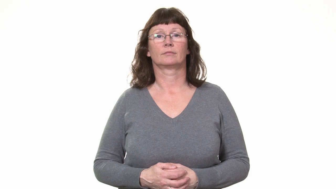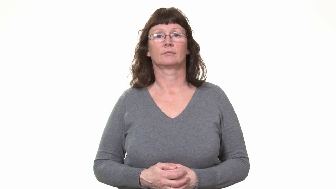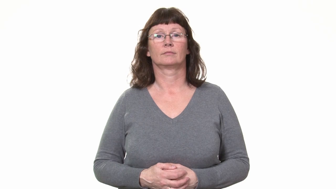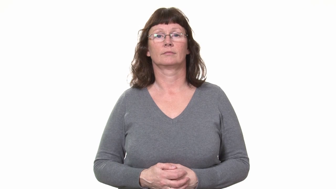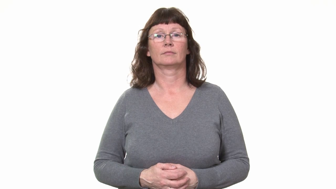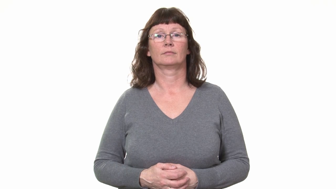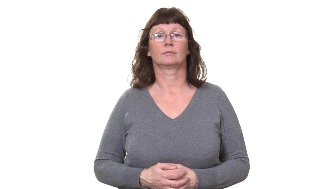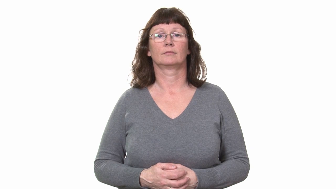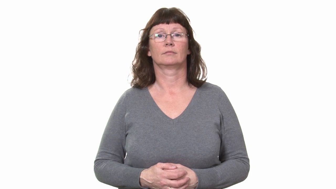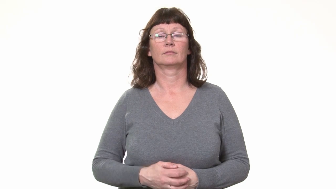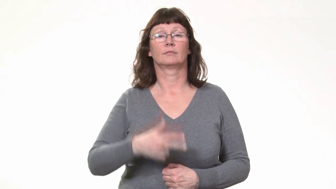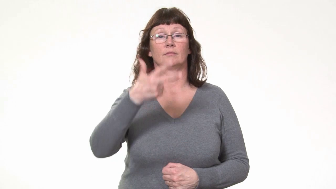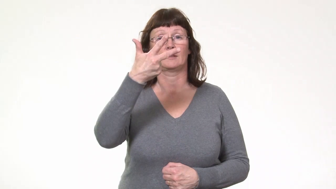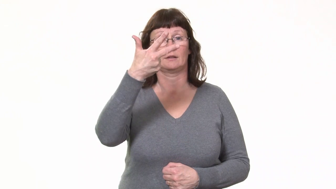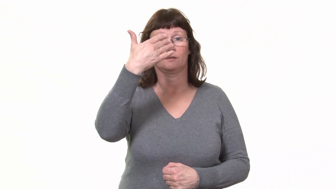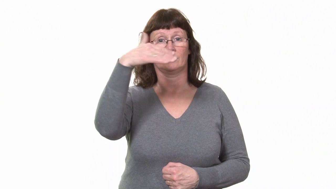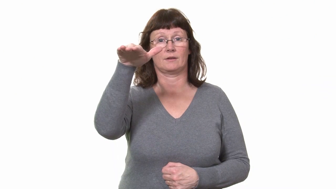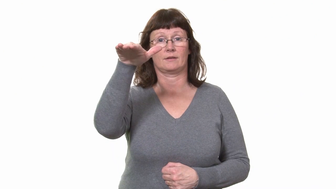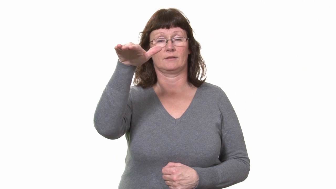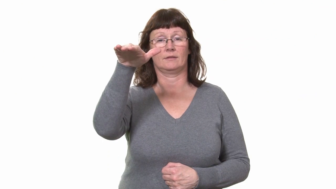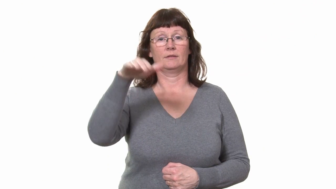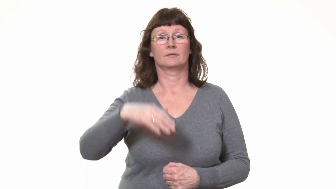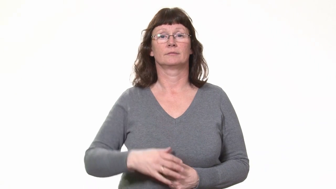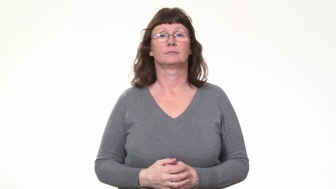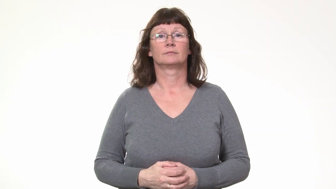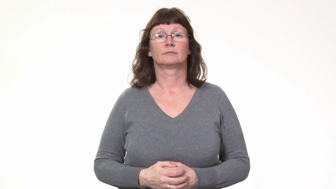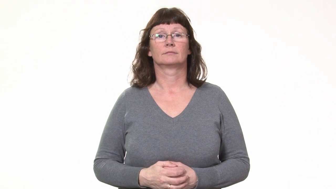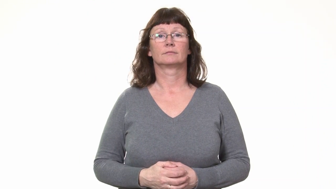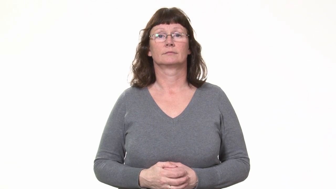Þriðja hæð